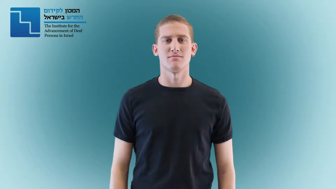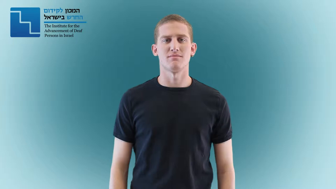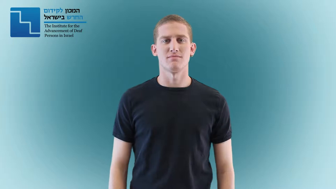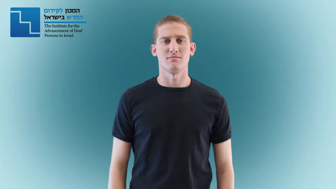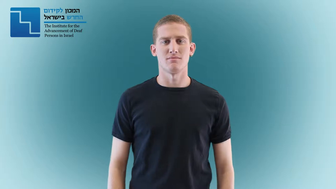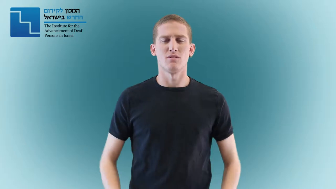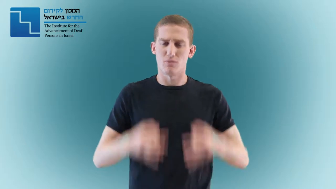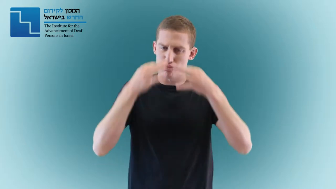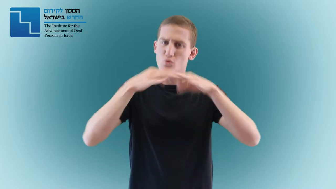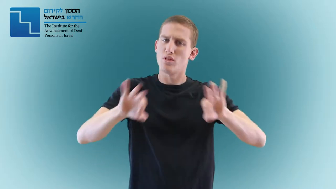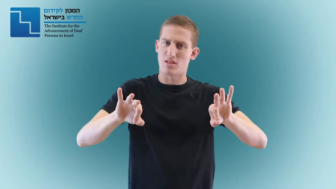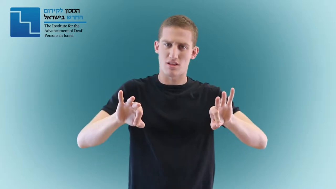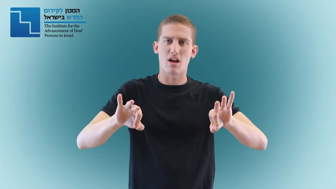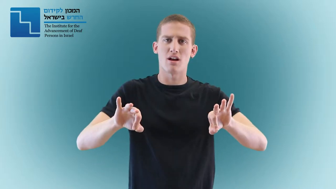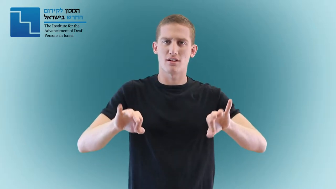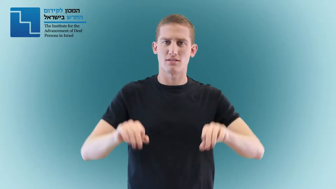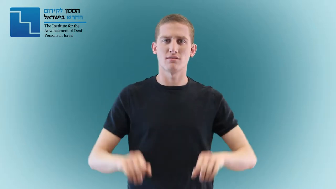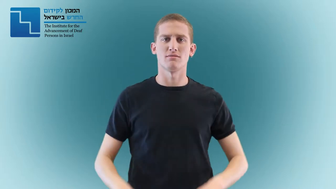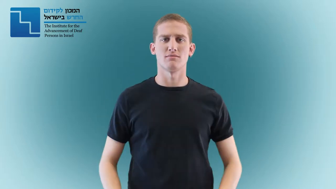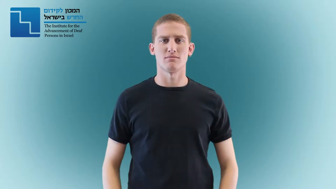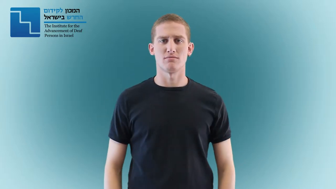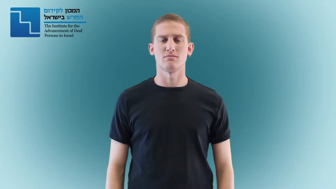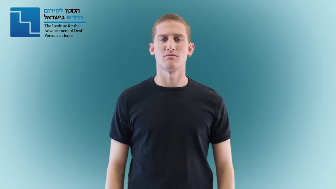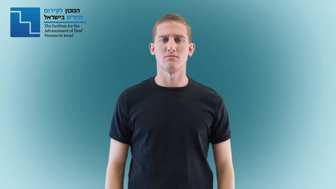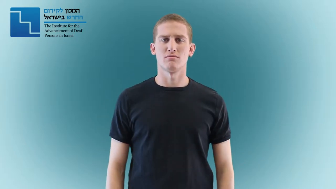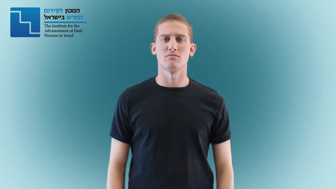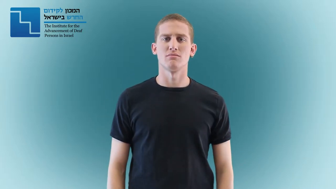מותר